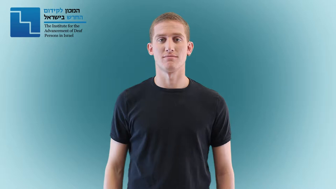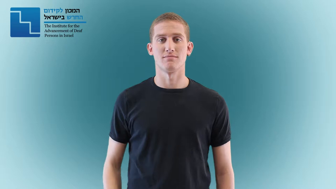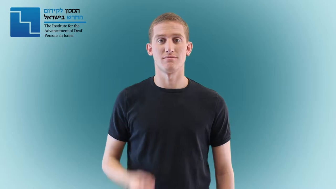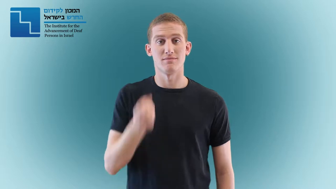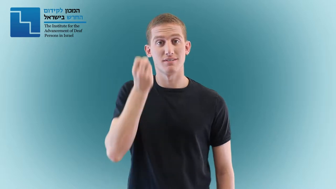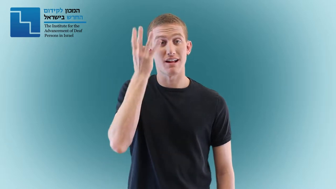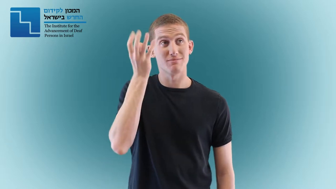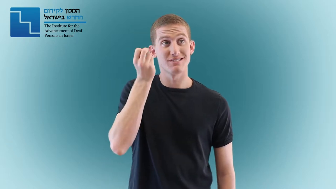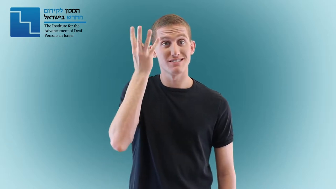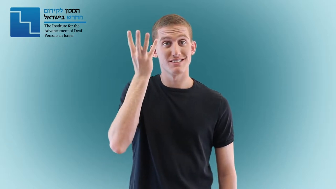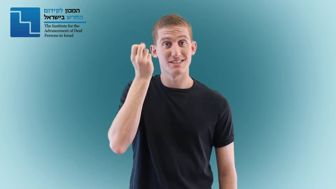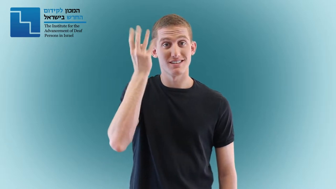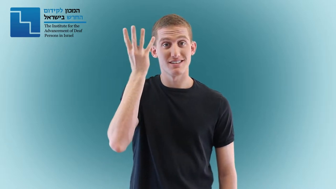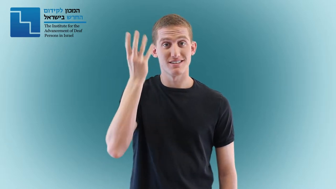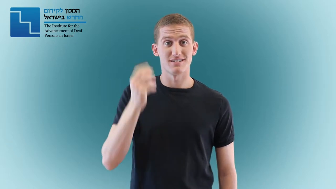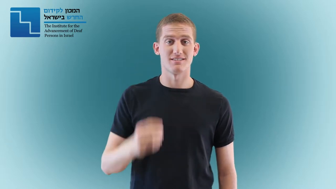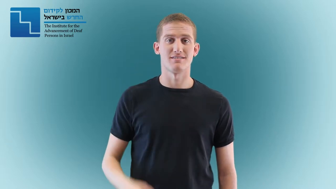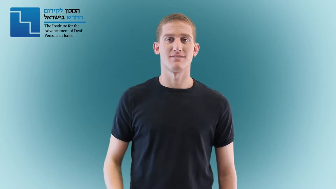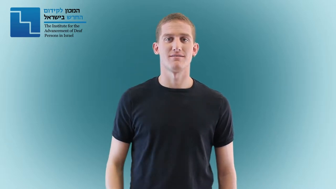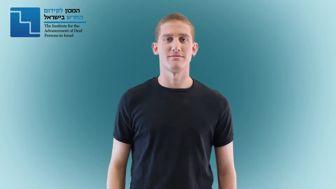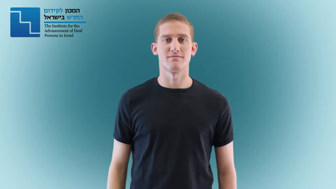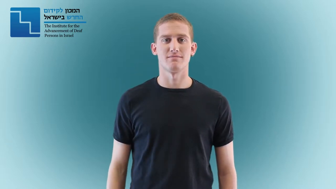להמציא